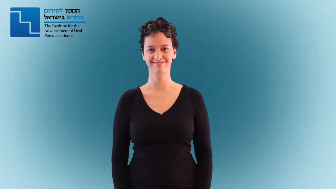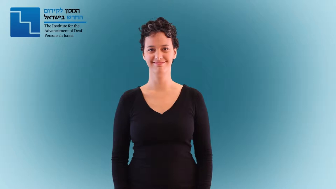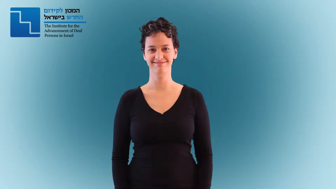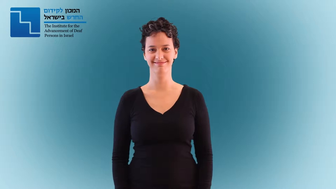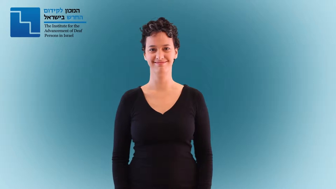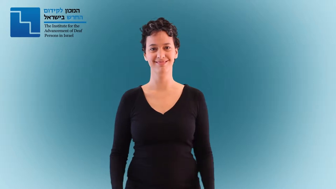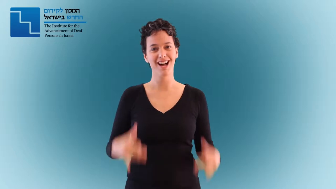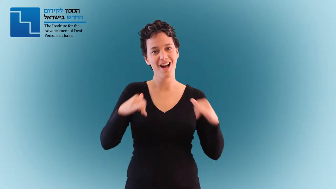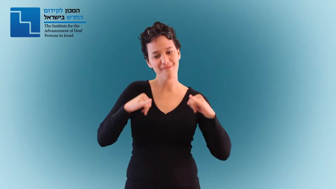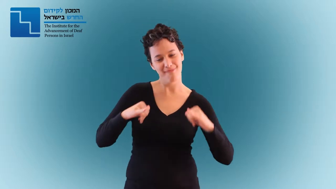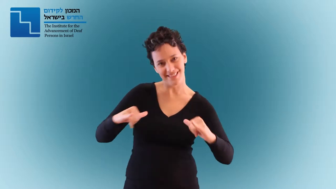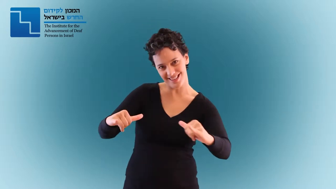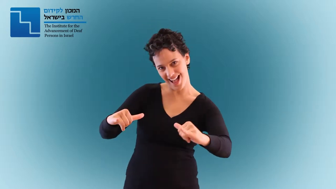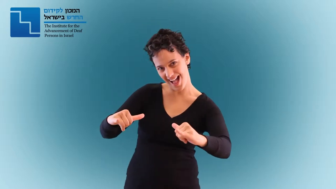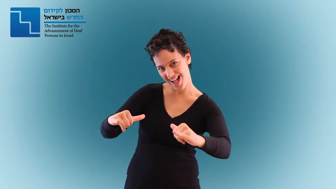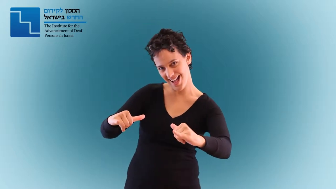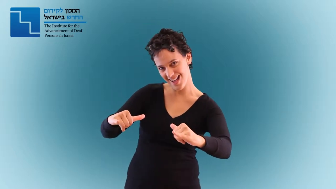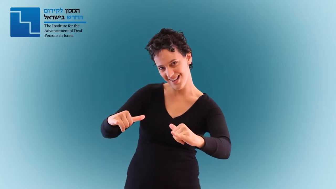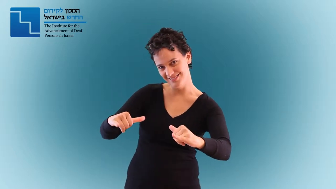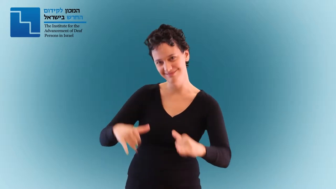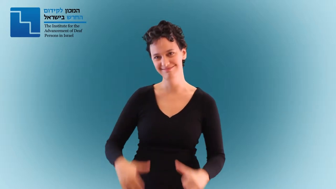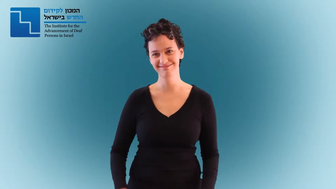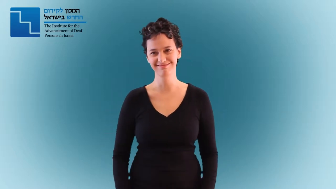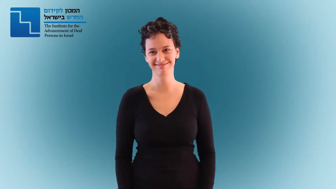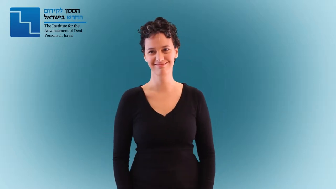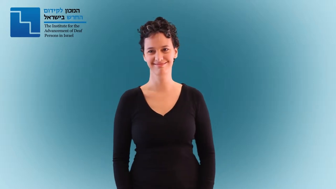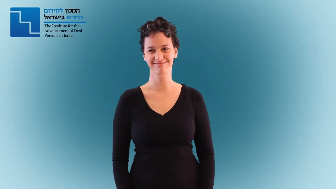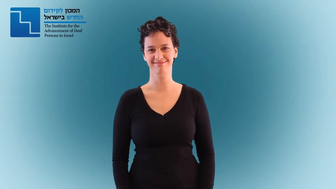מתנה